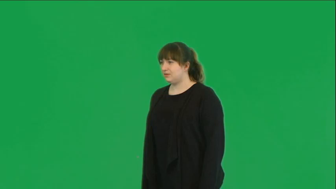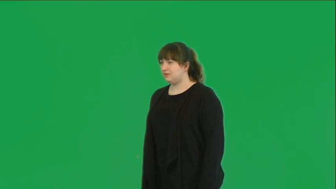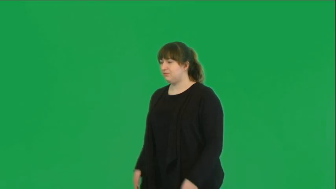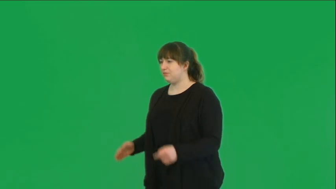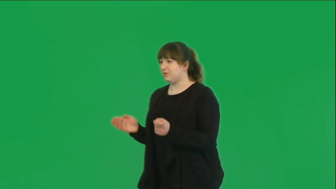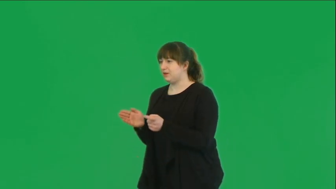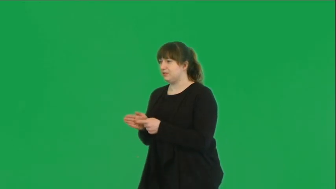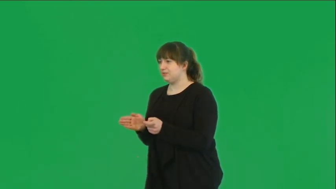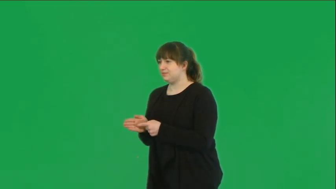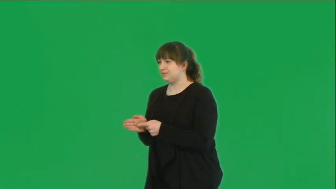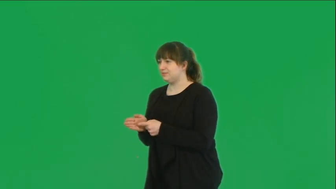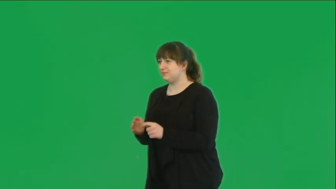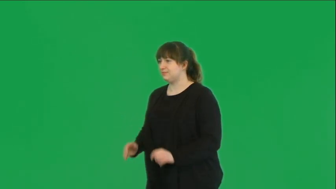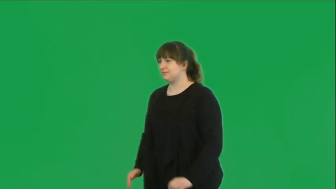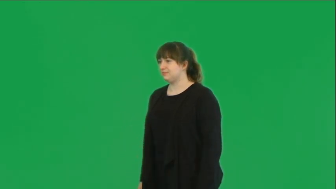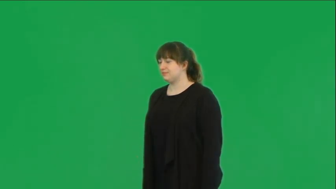wymagać